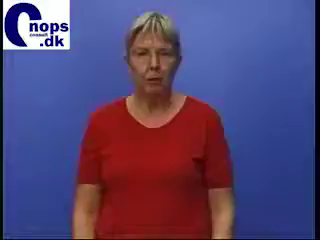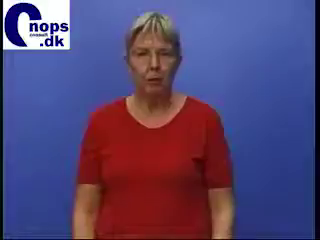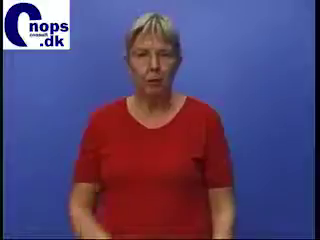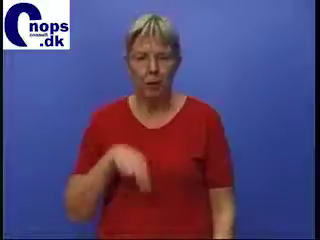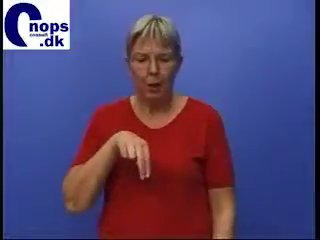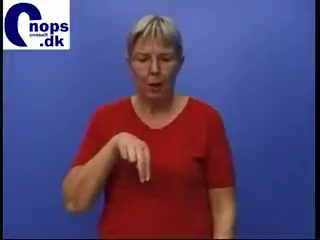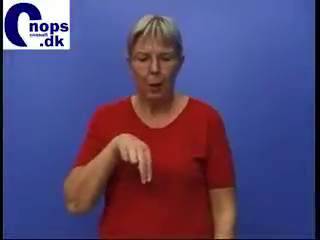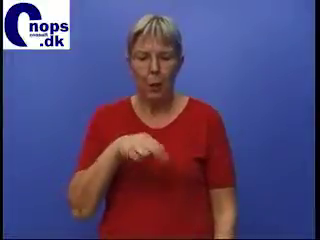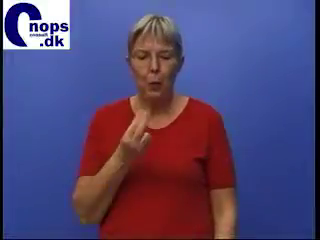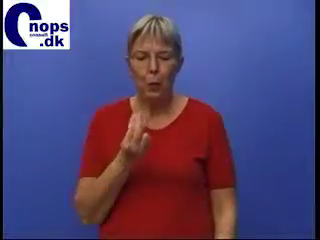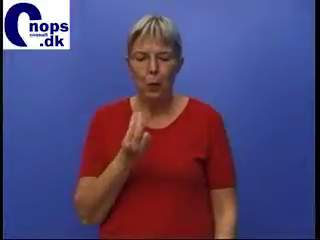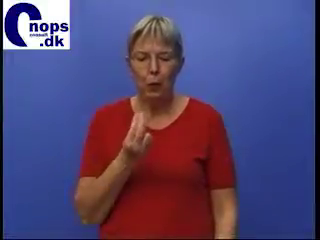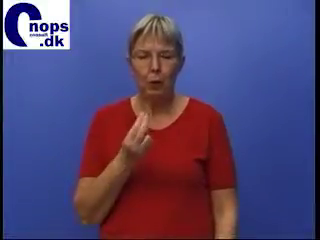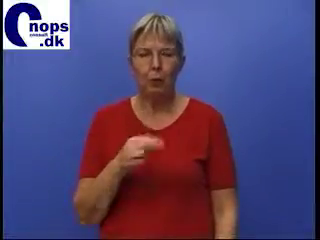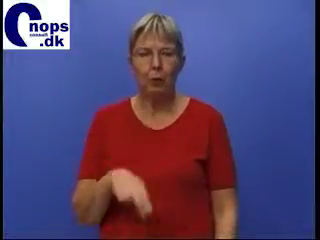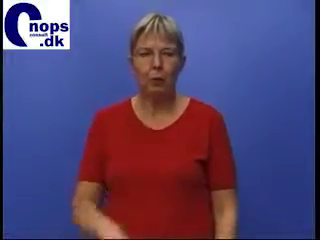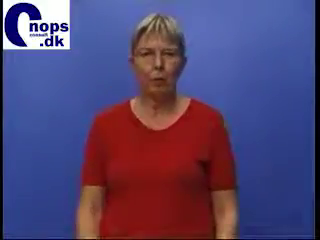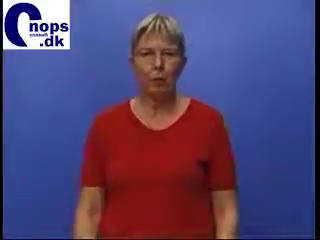nu